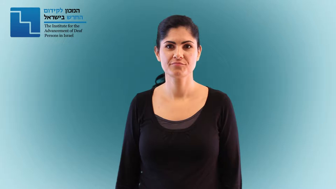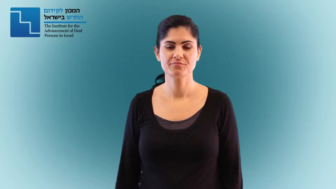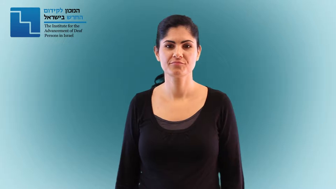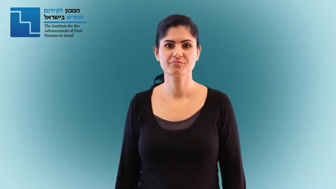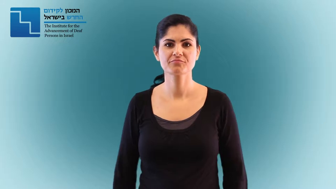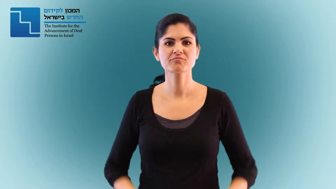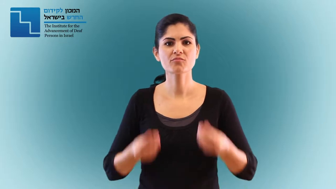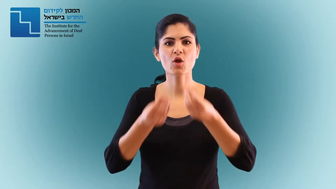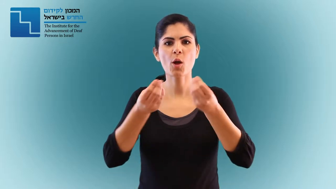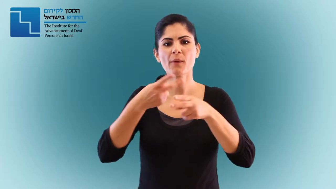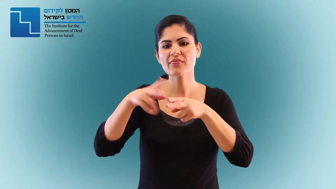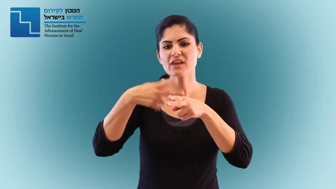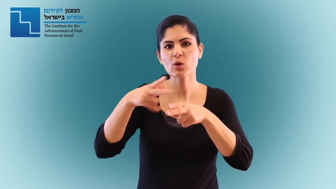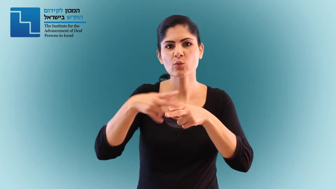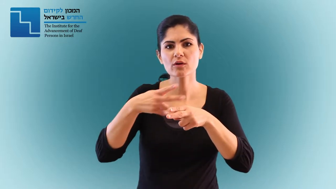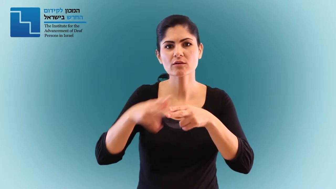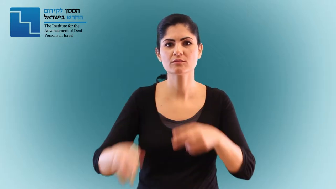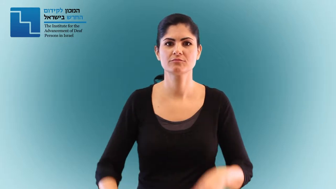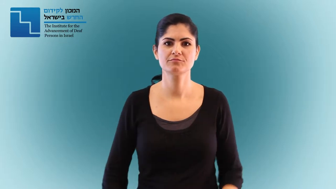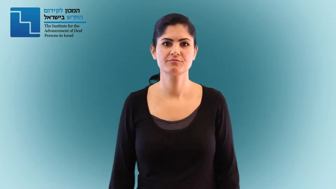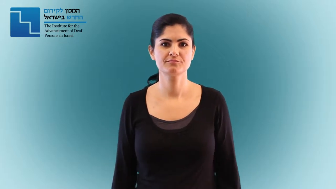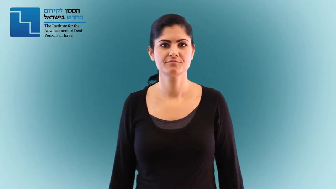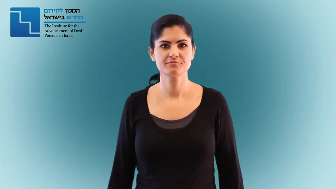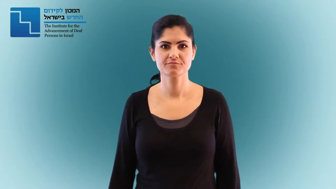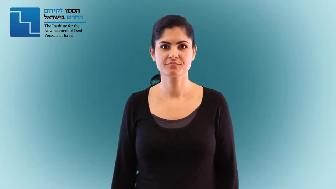חומר ניקוי